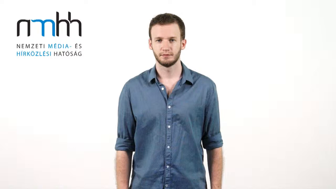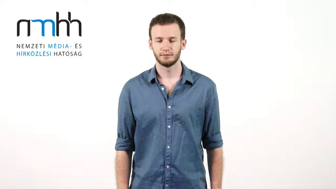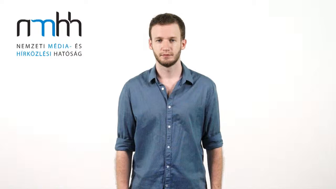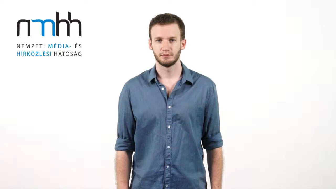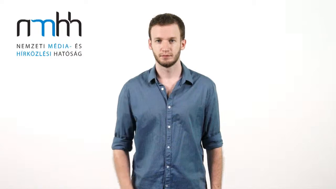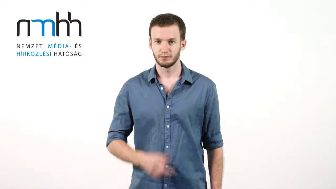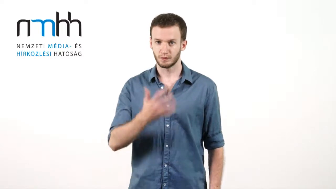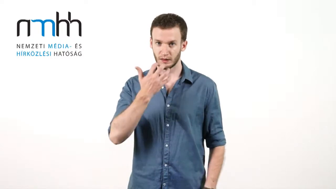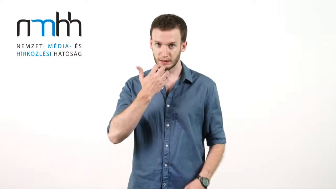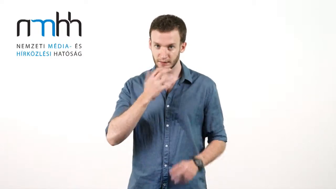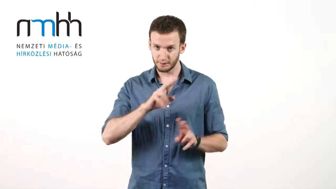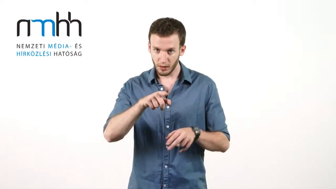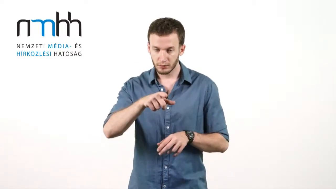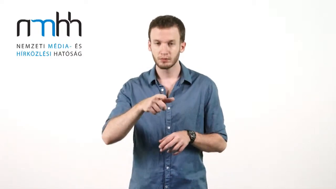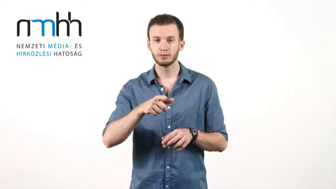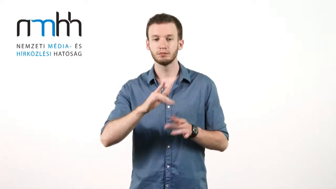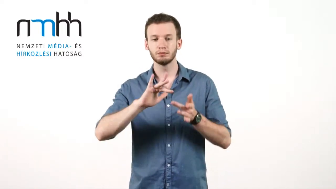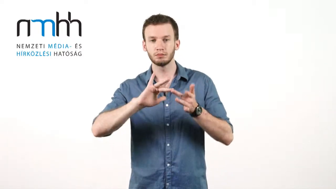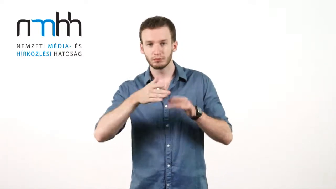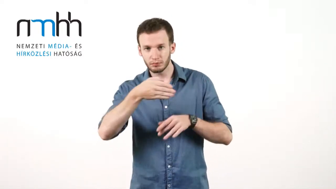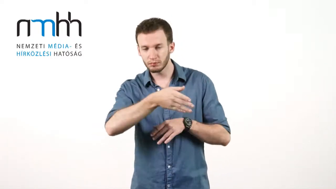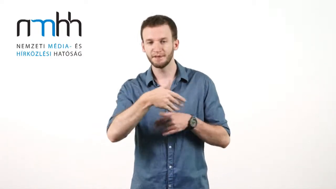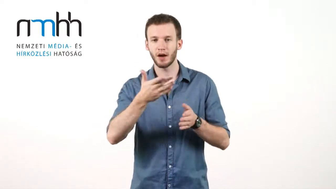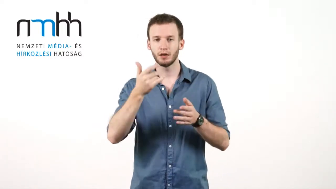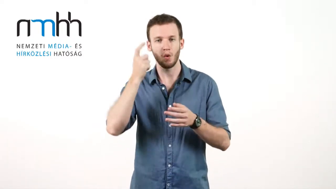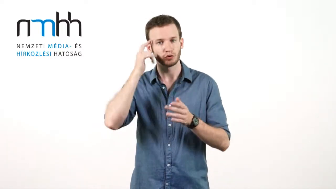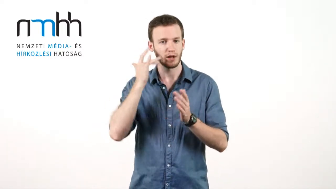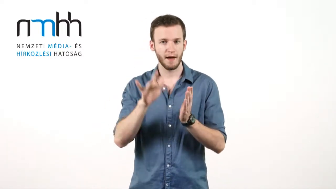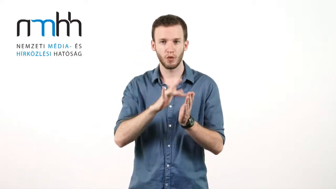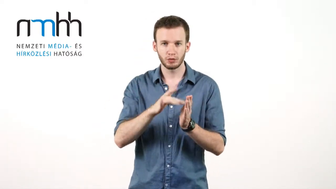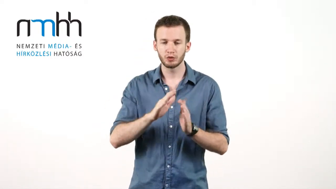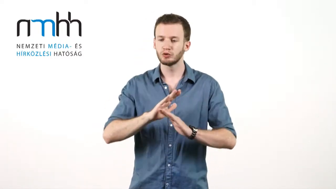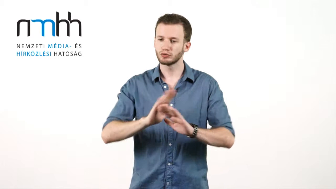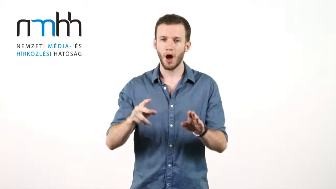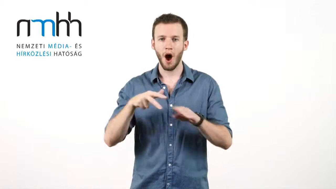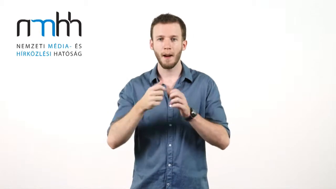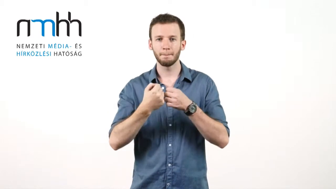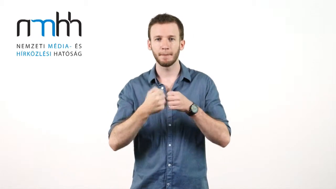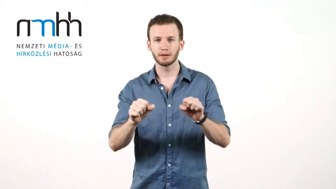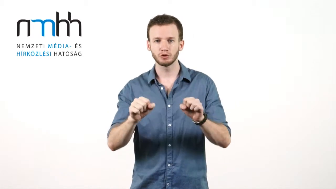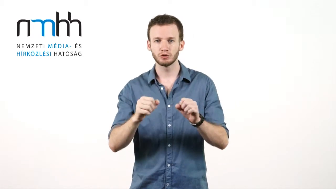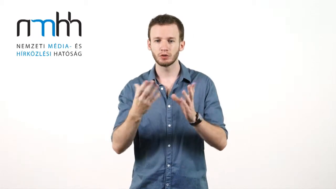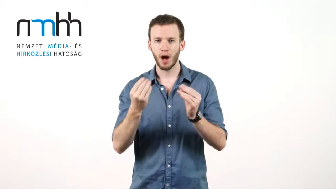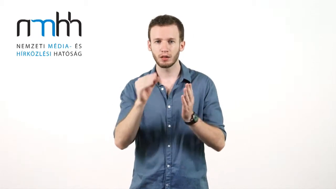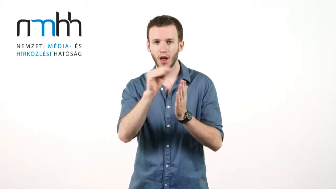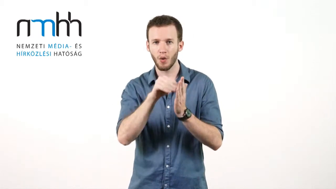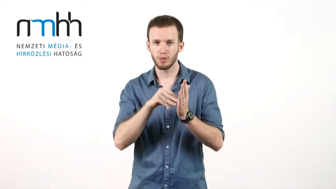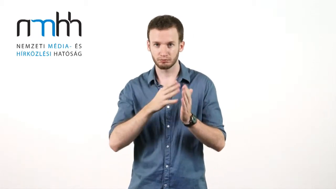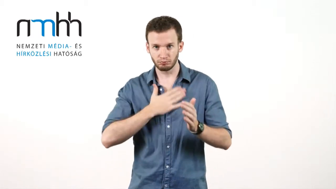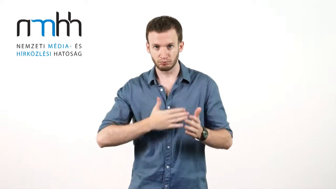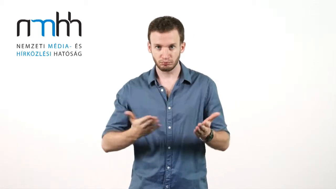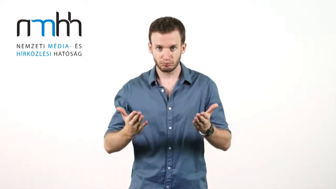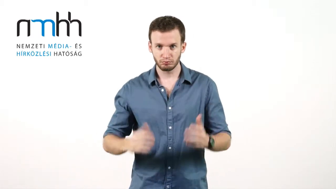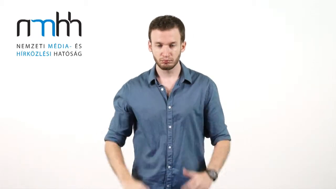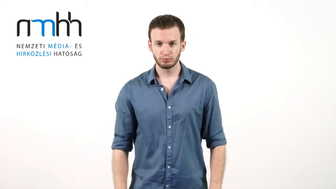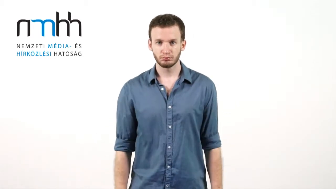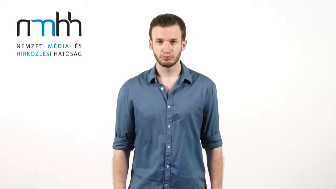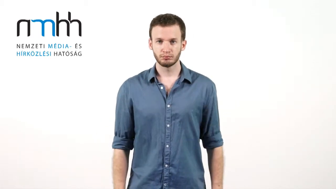44